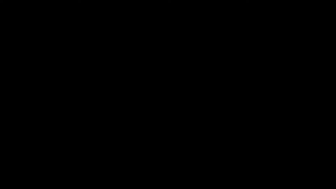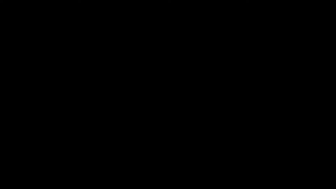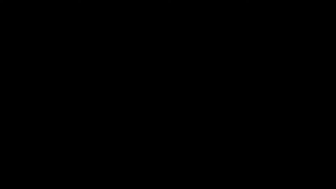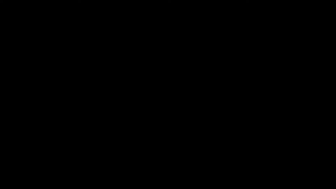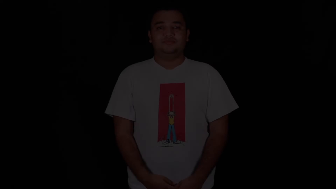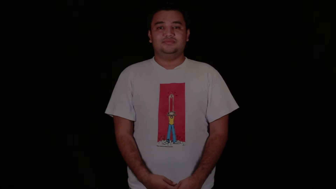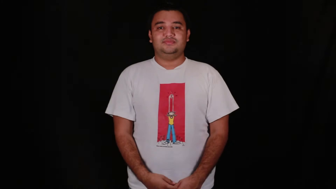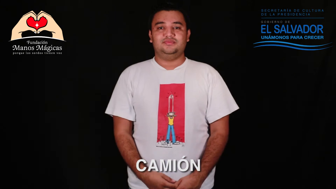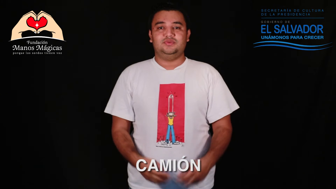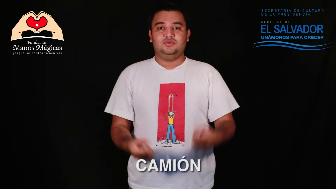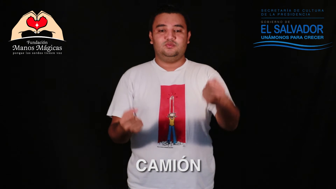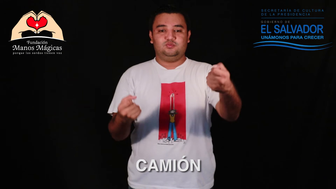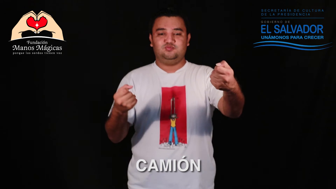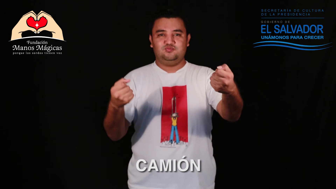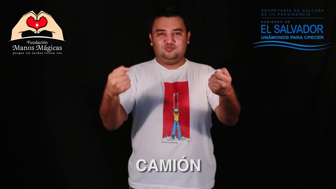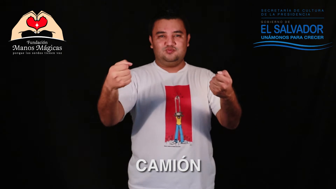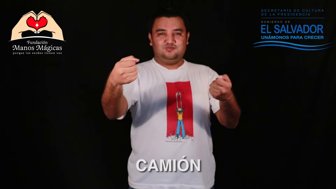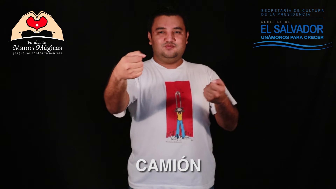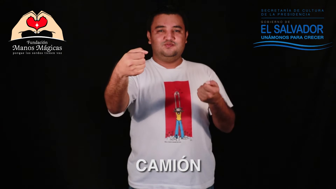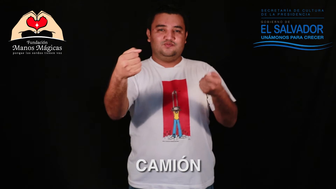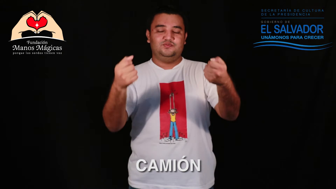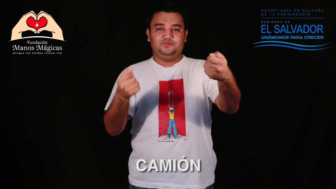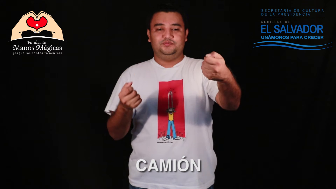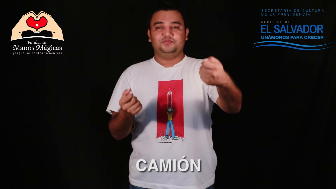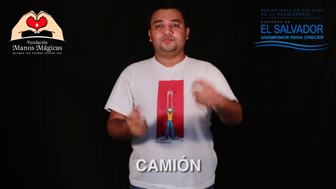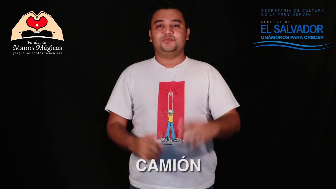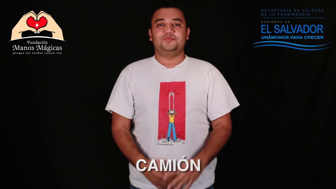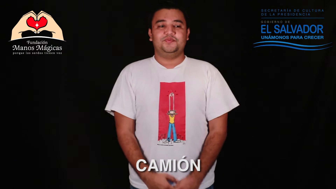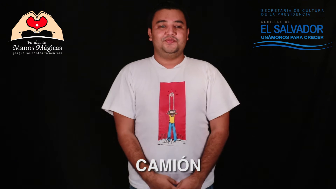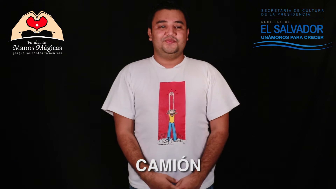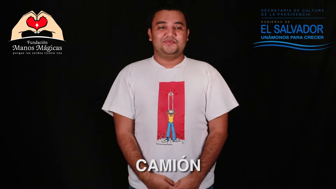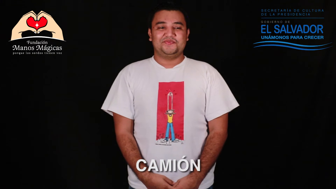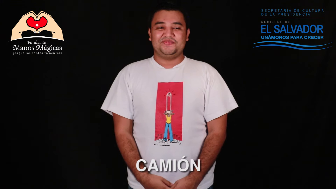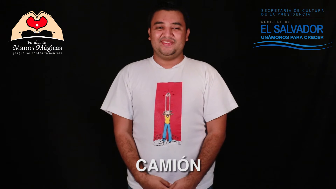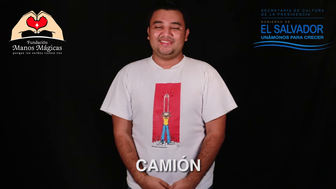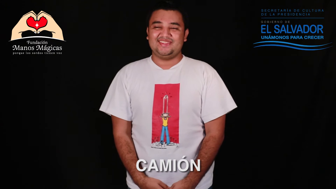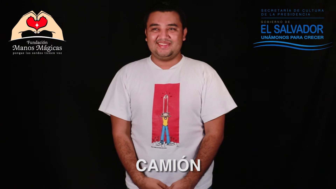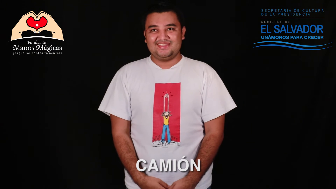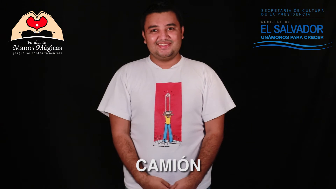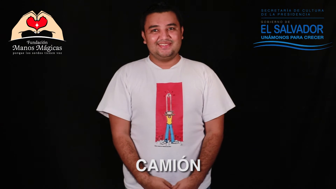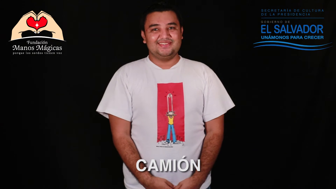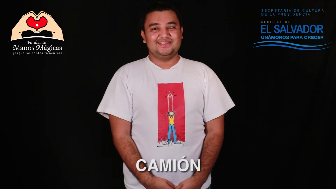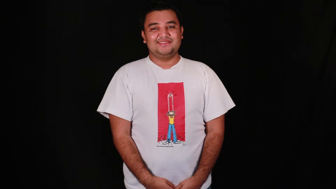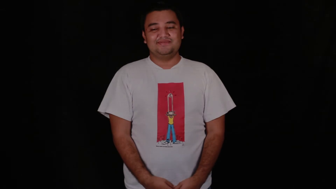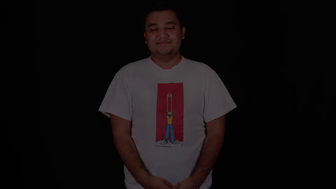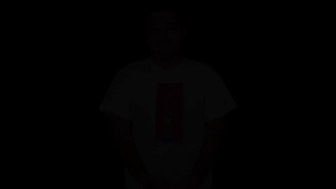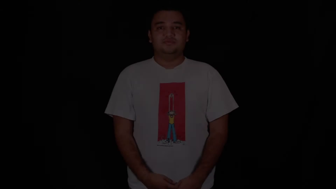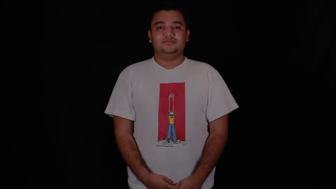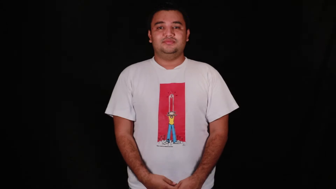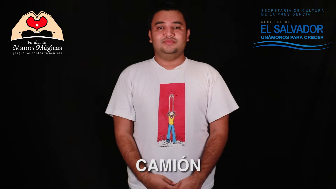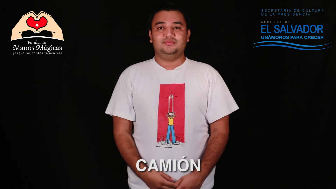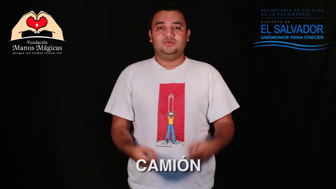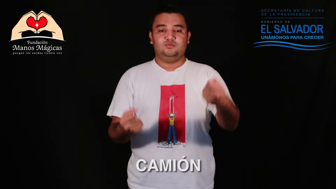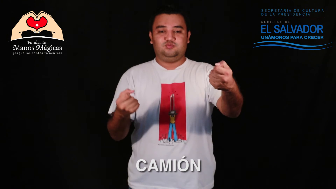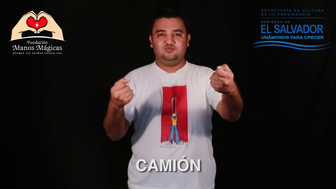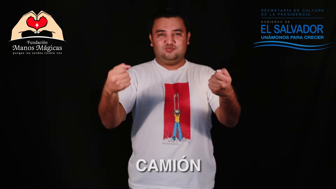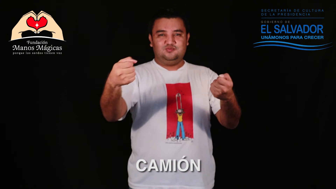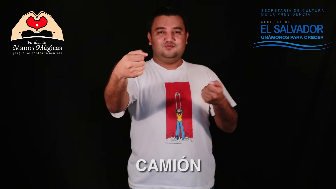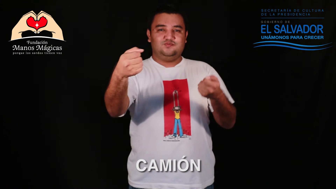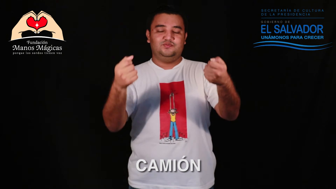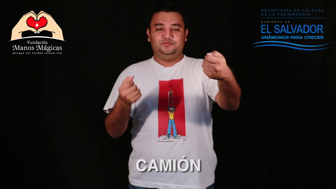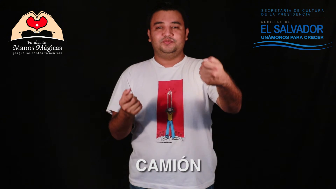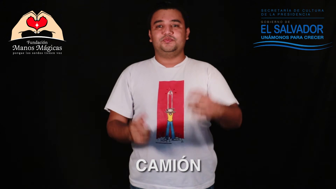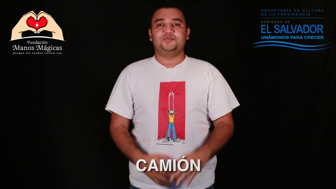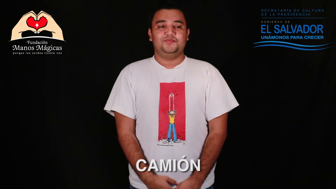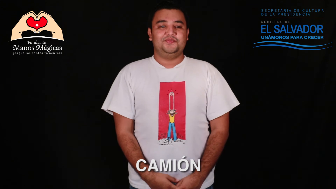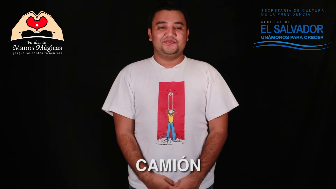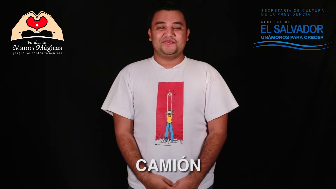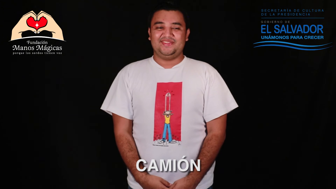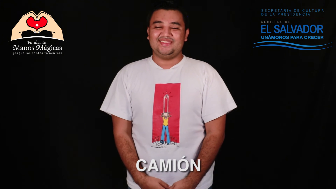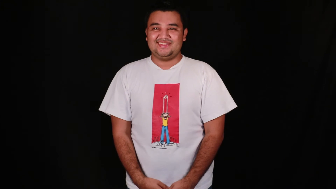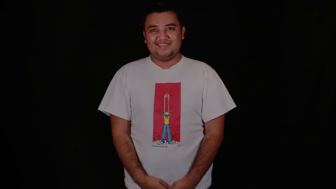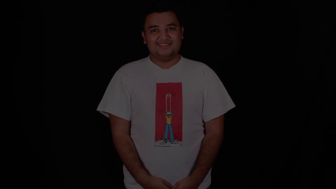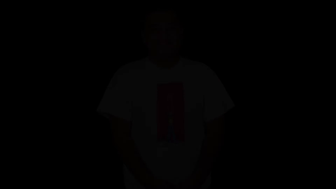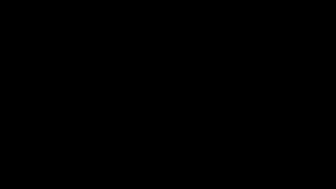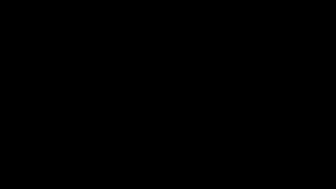Camion